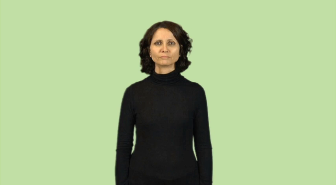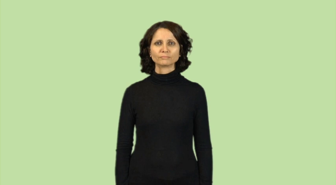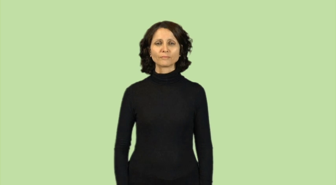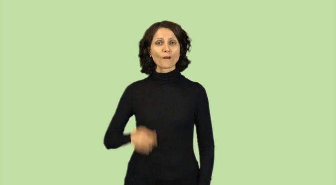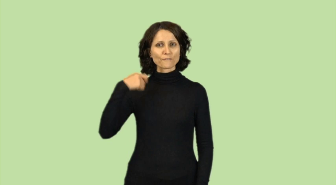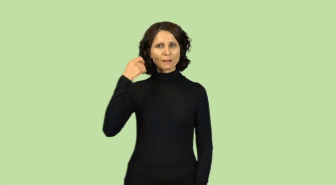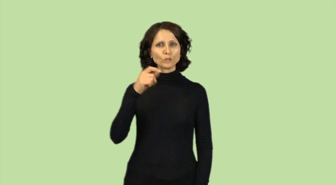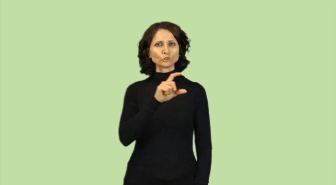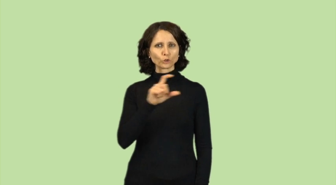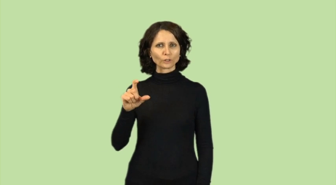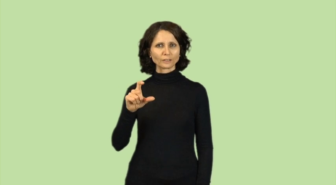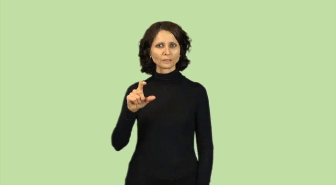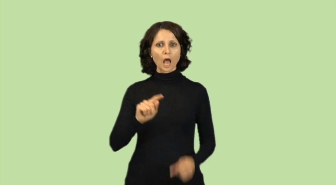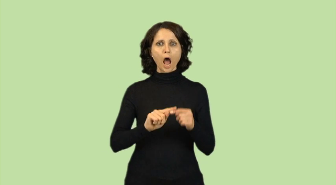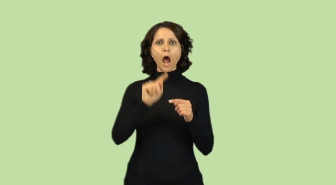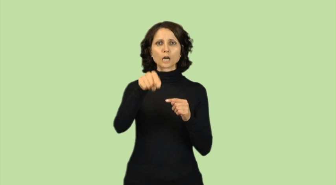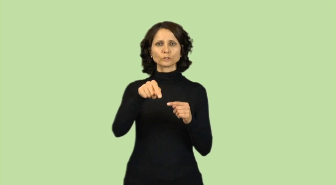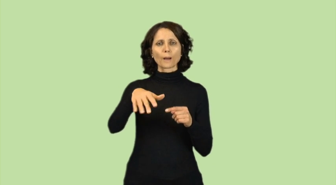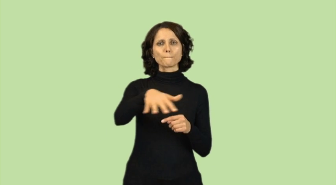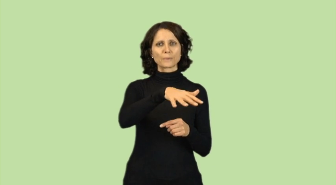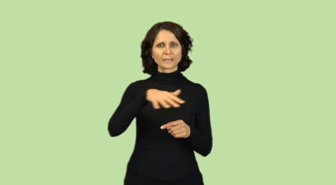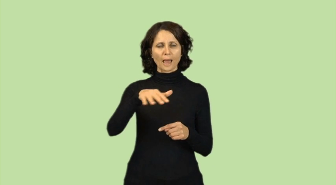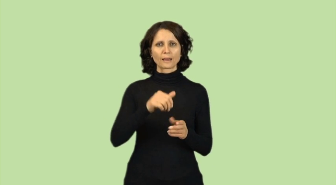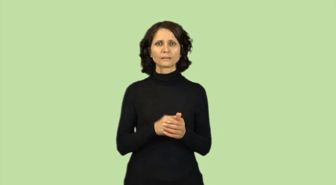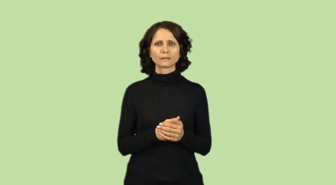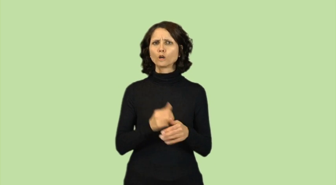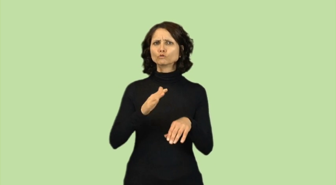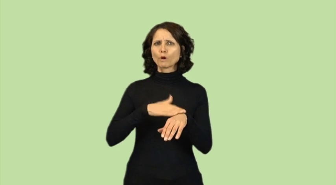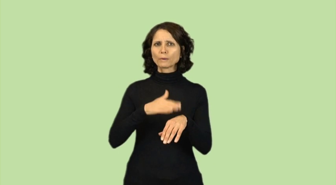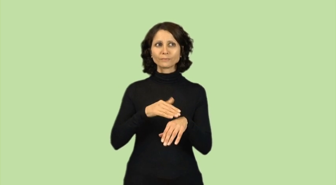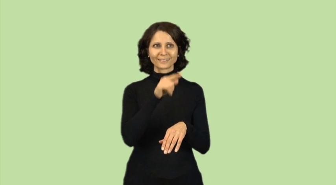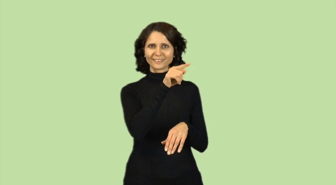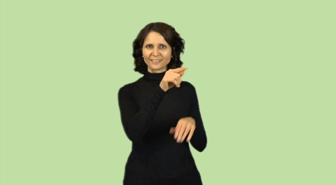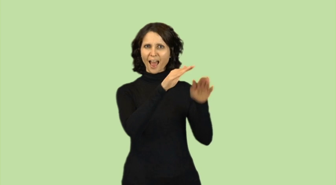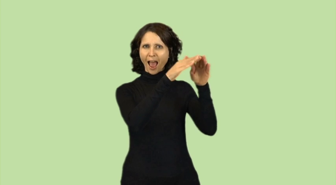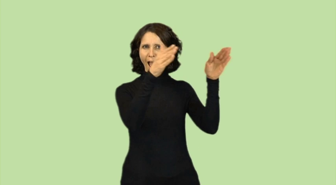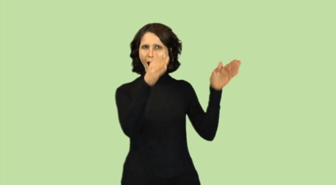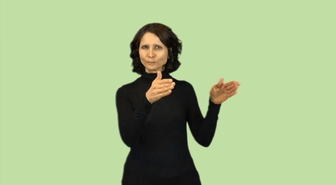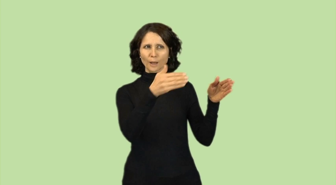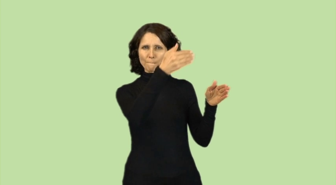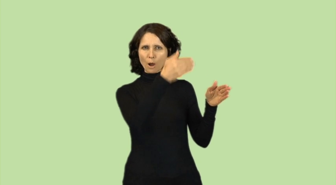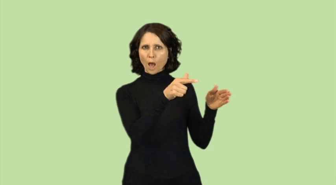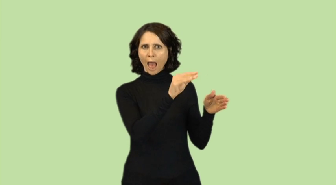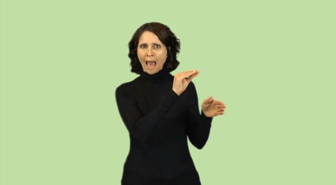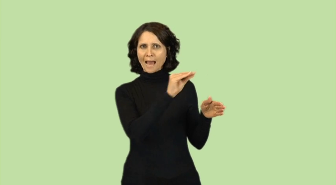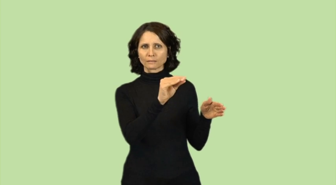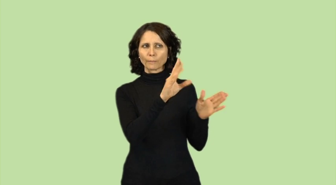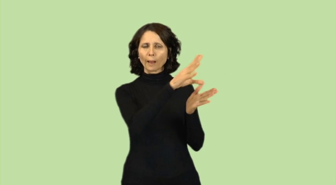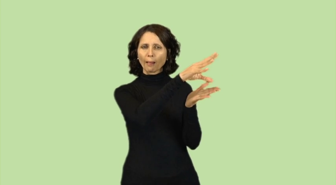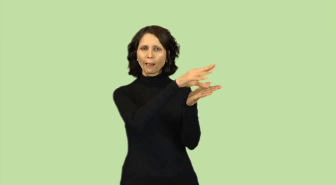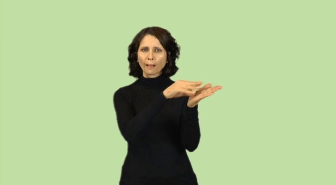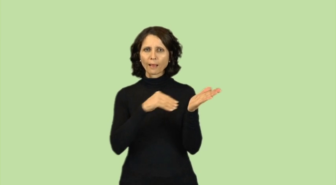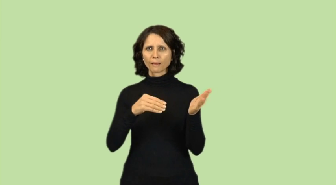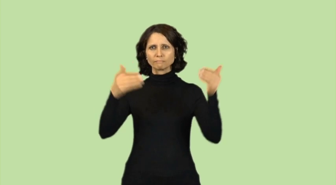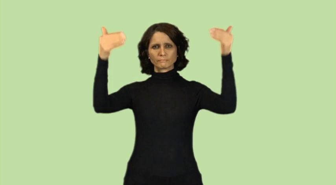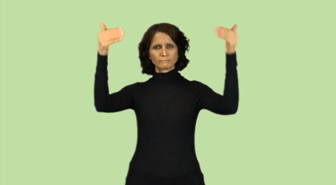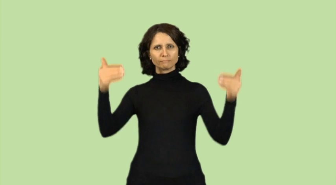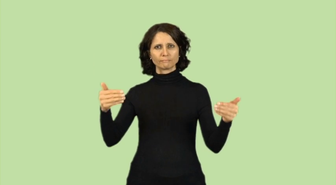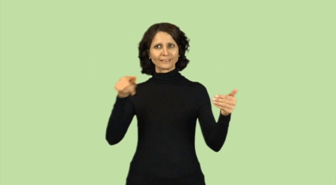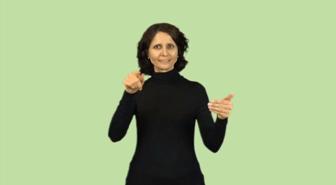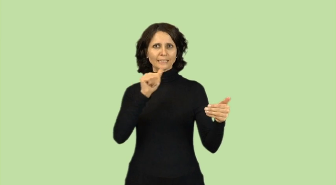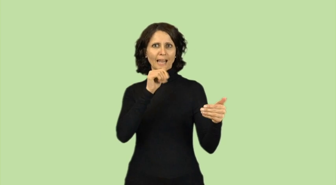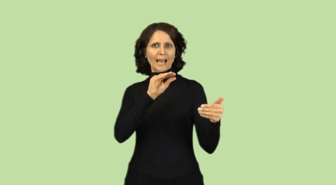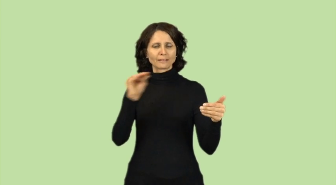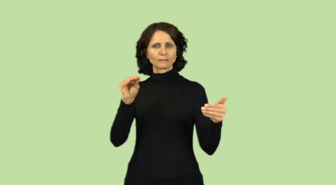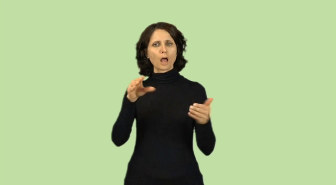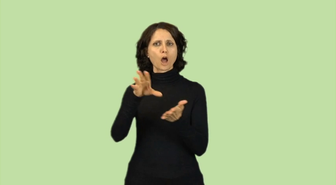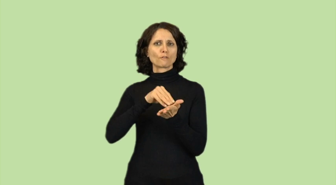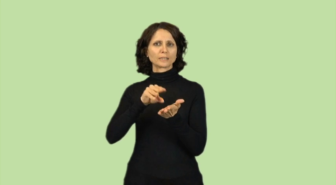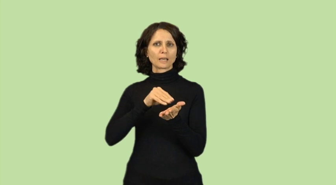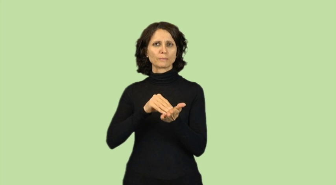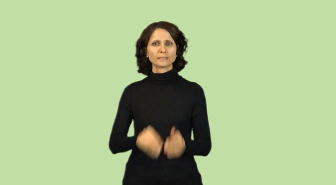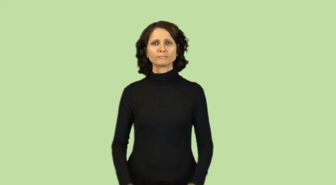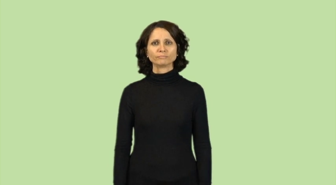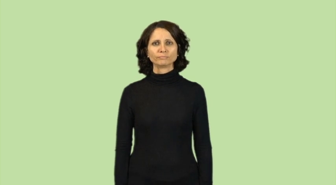Außenanlage